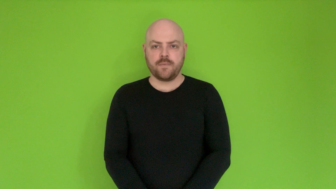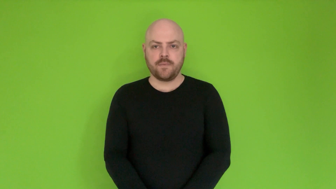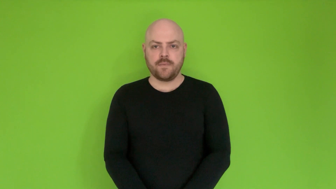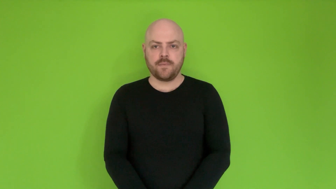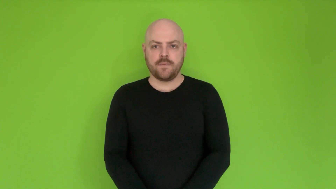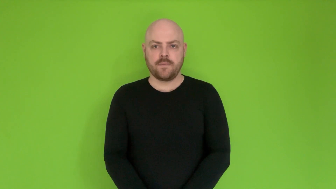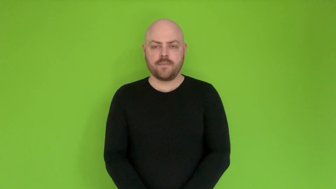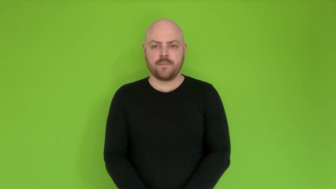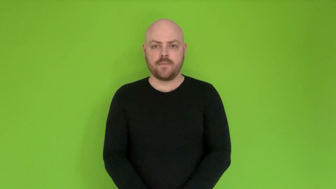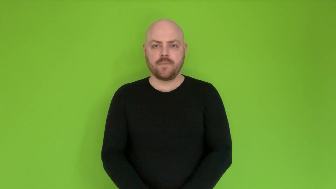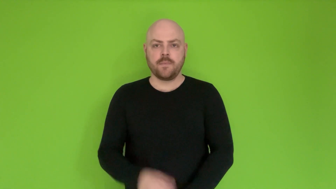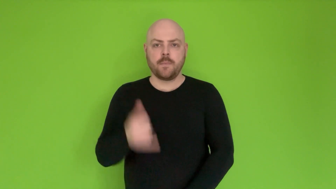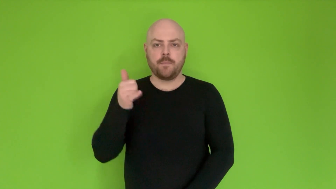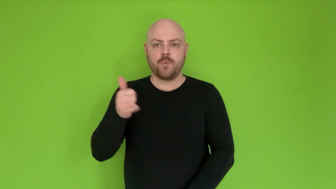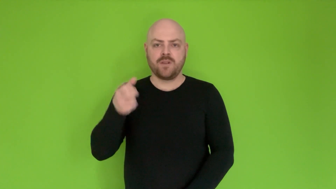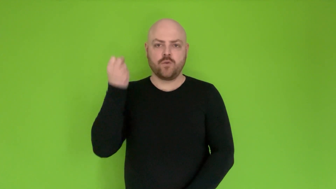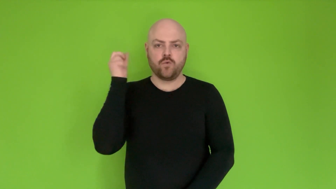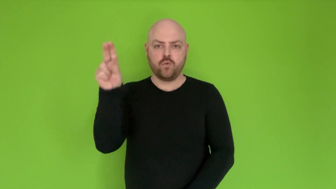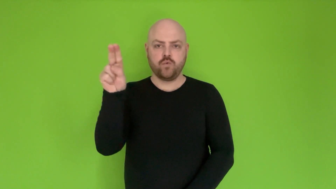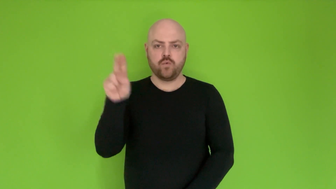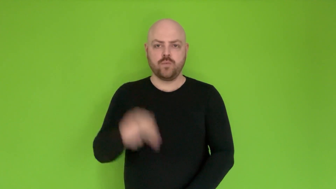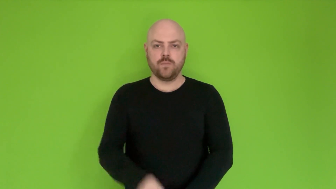Petit-Dour